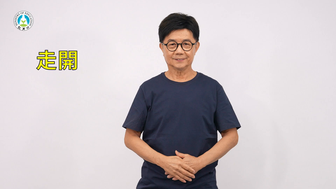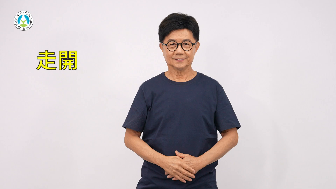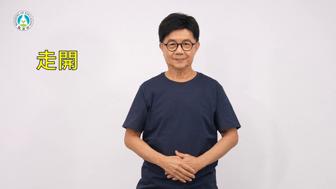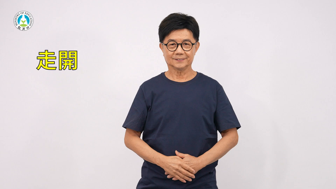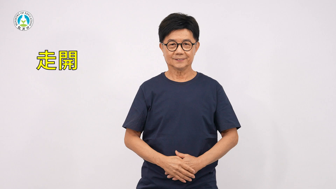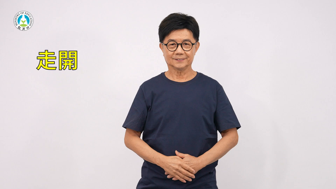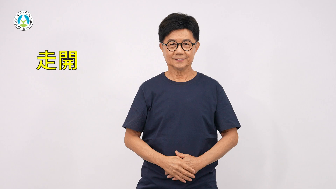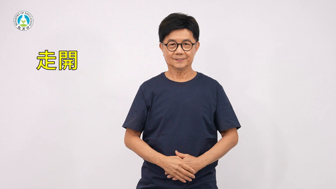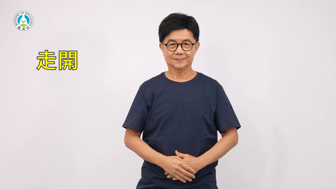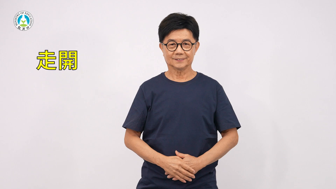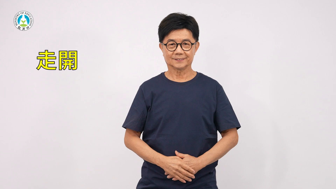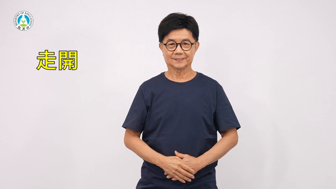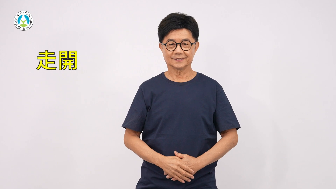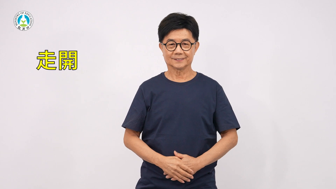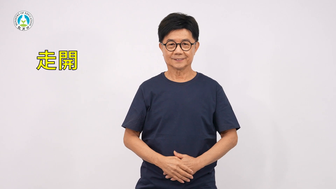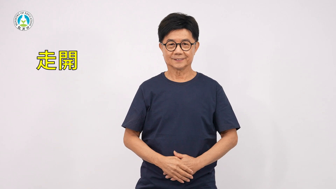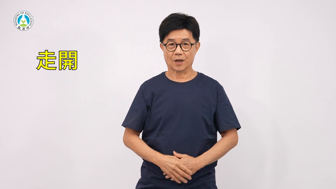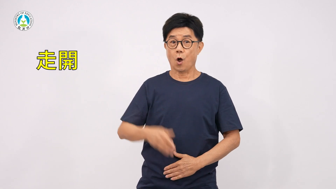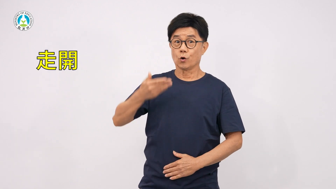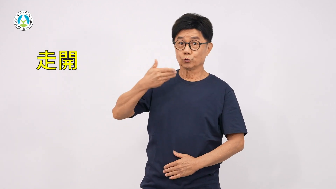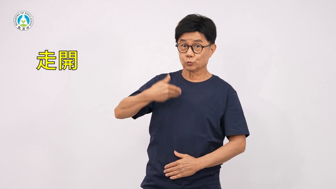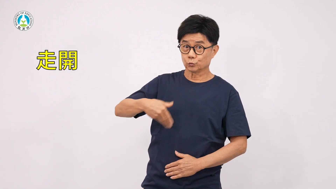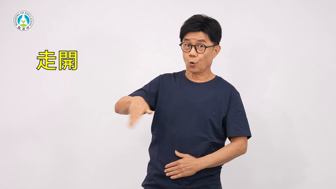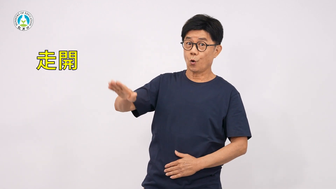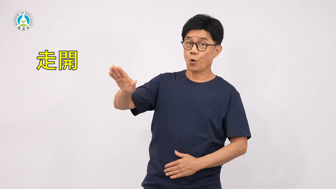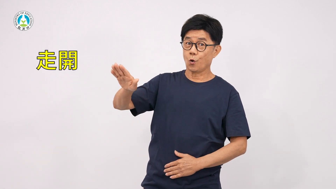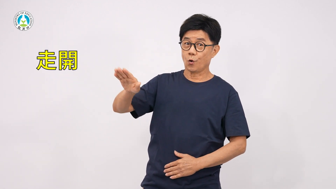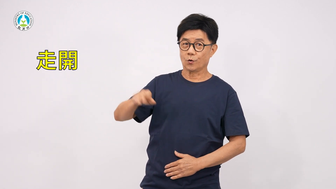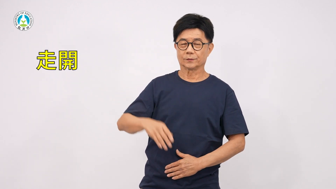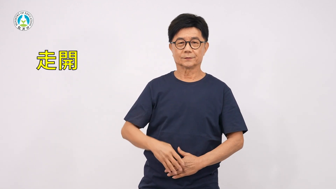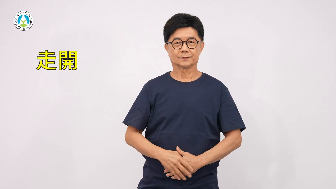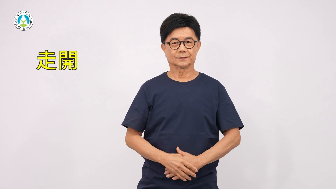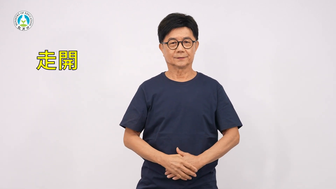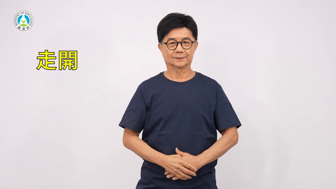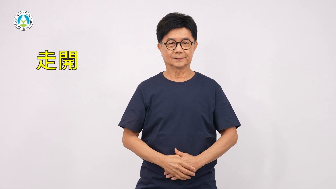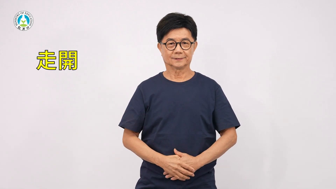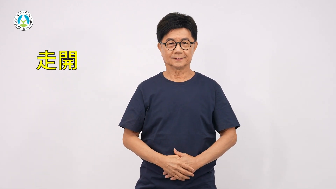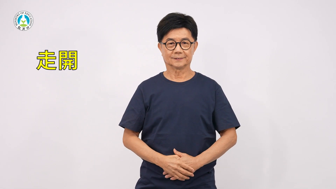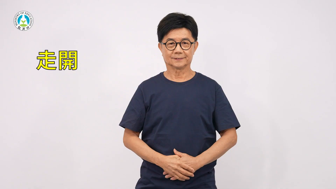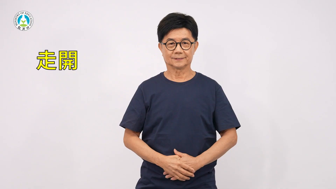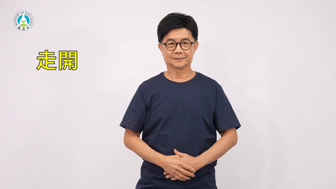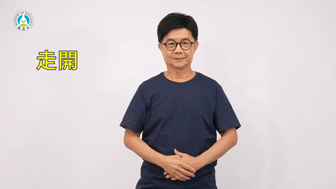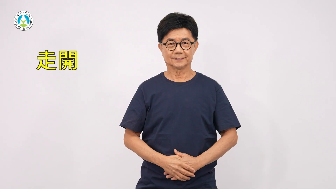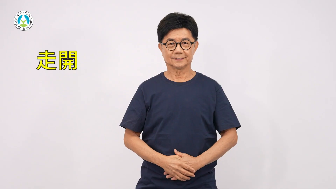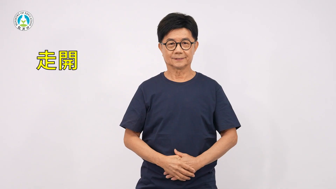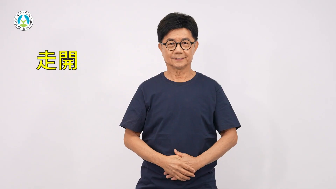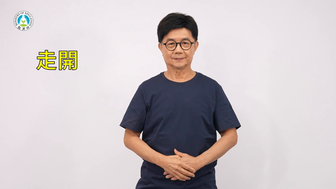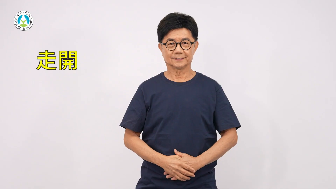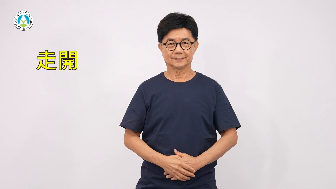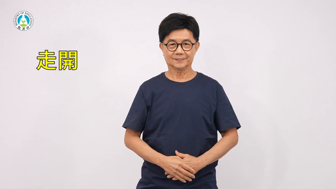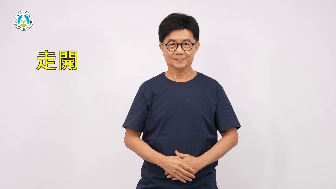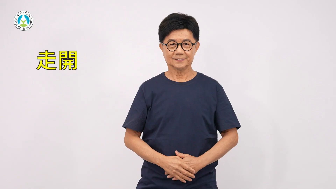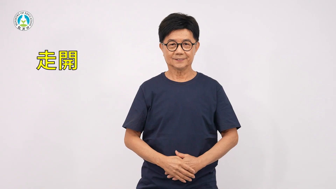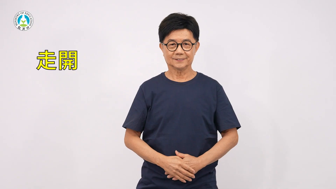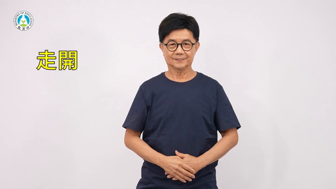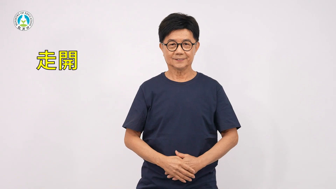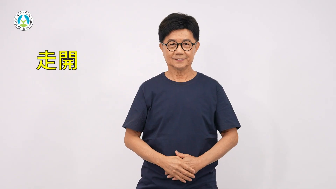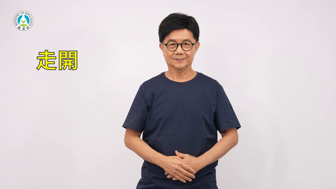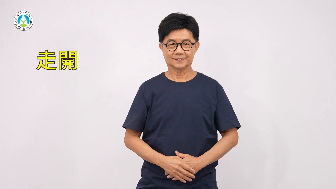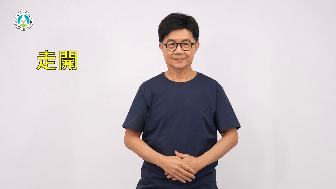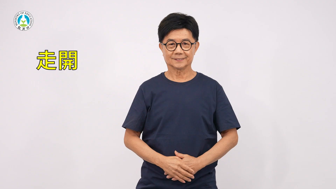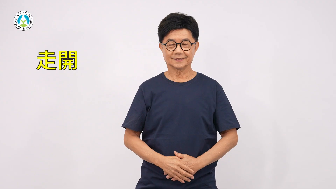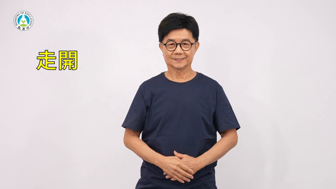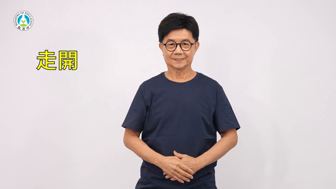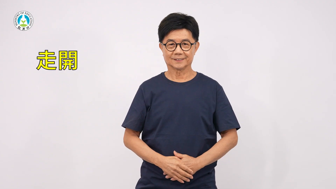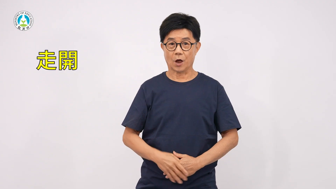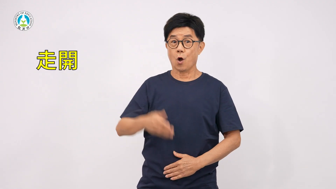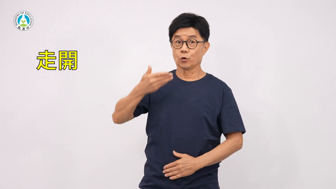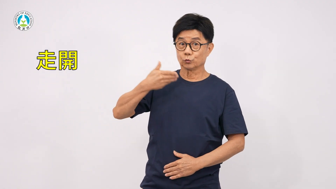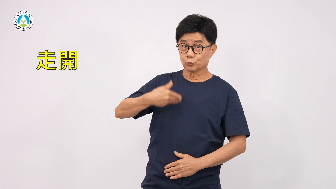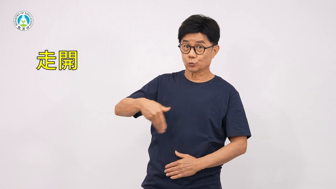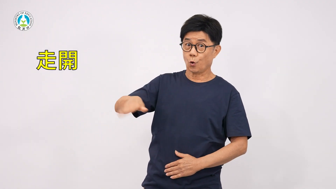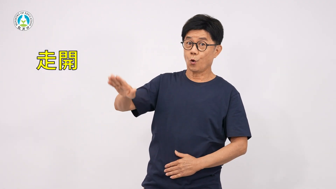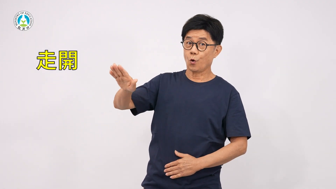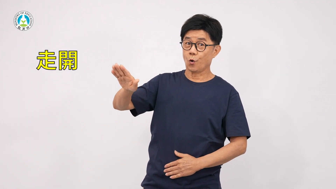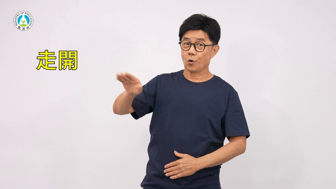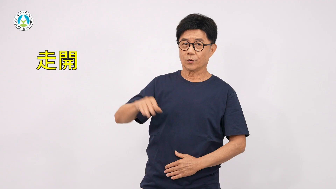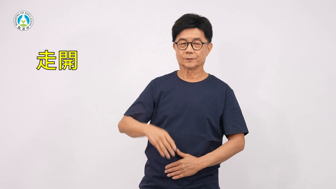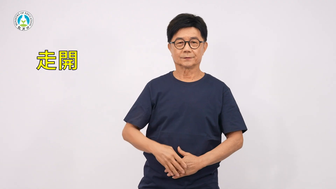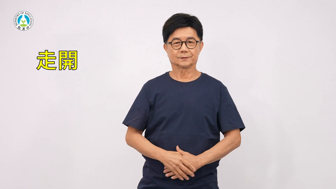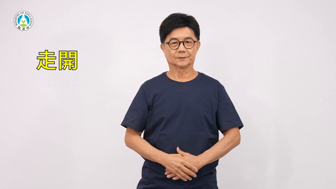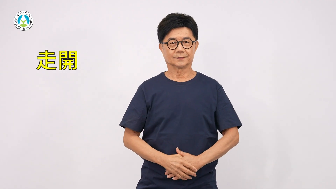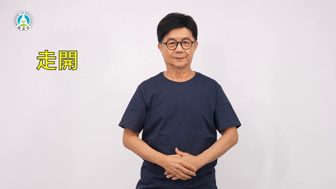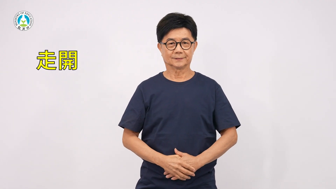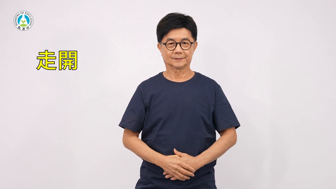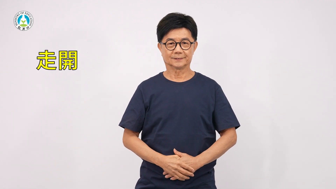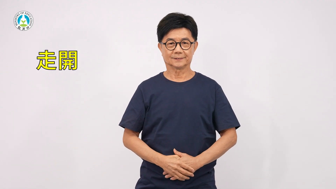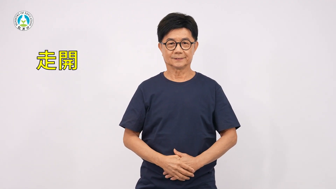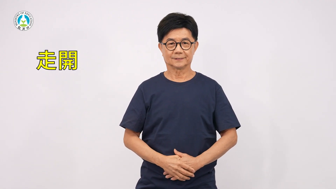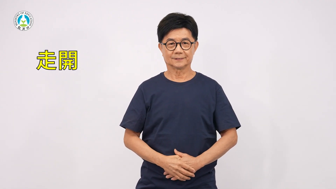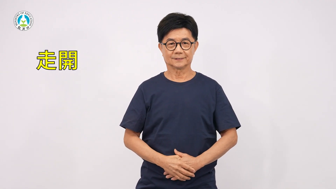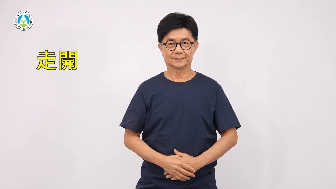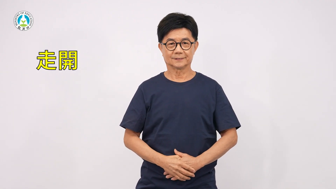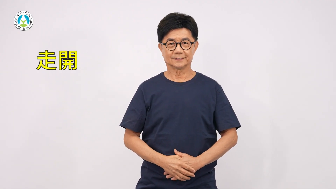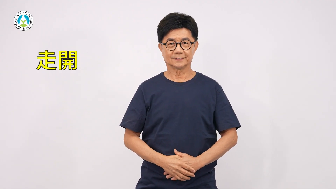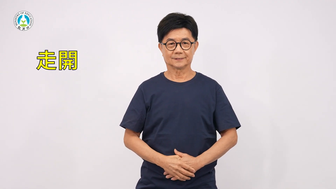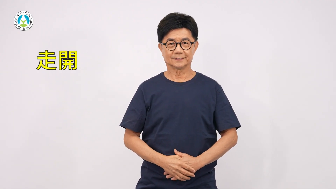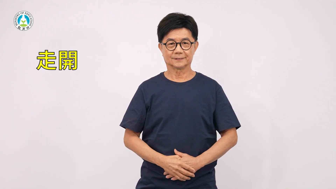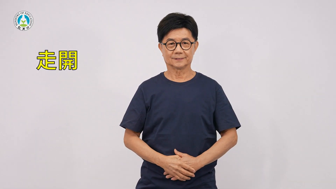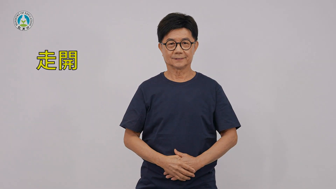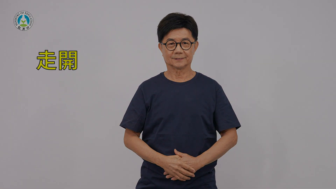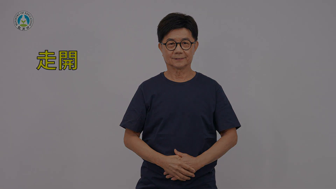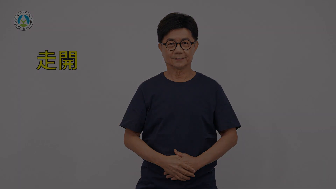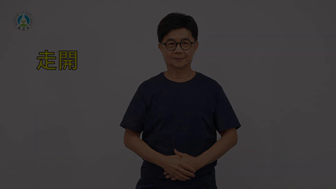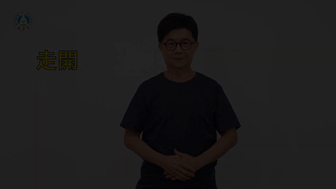走開